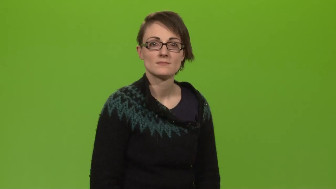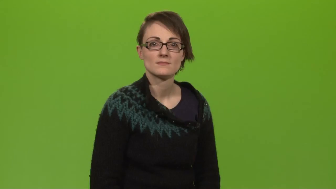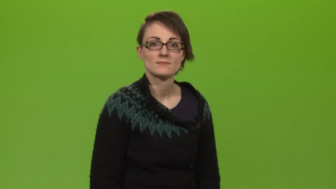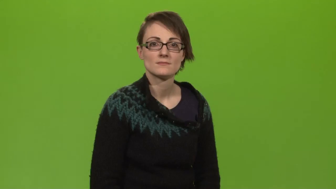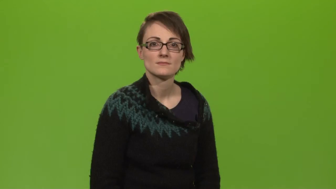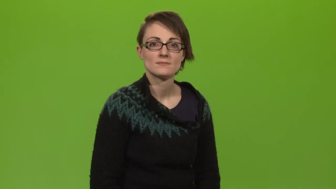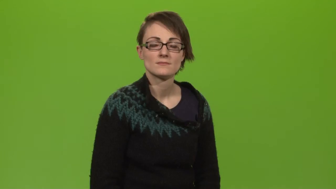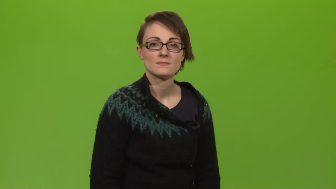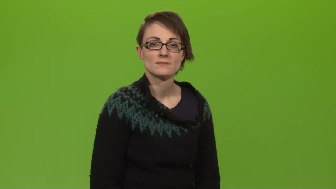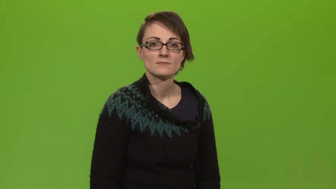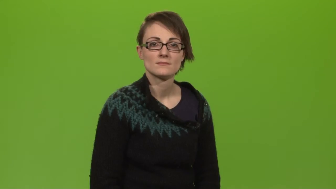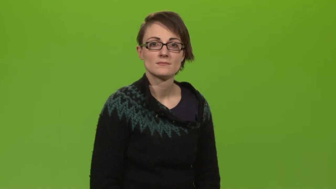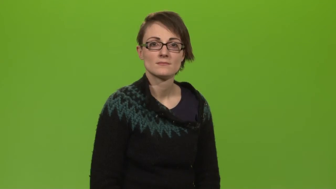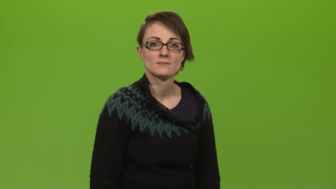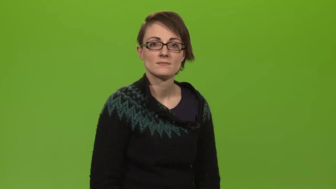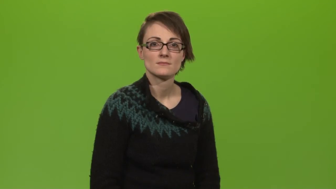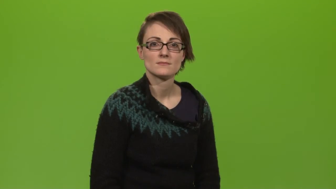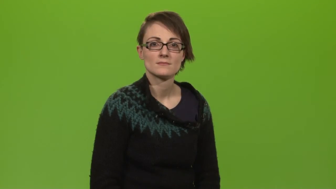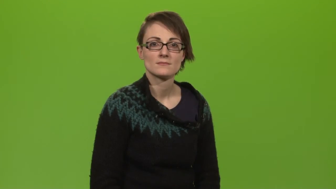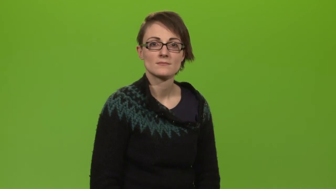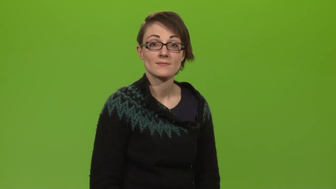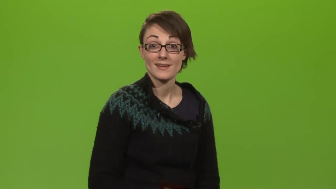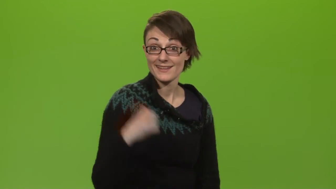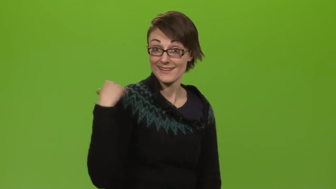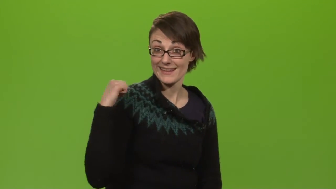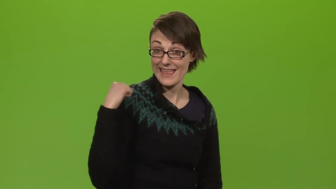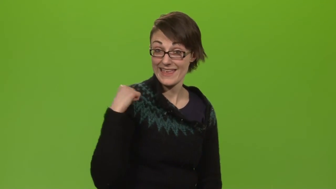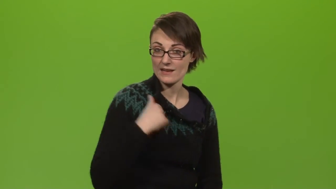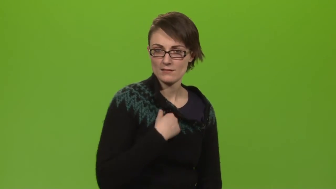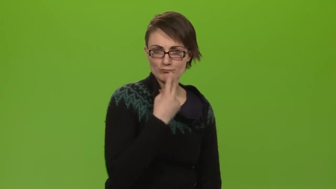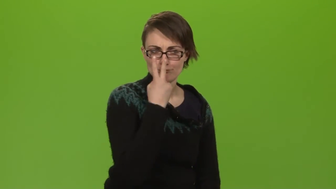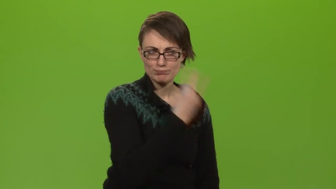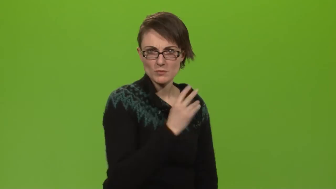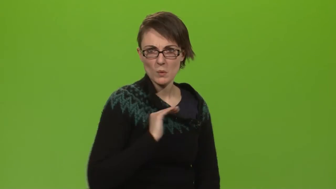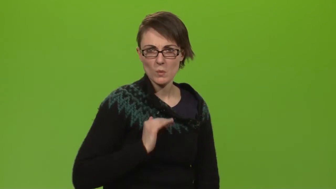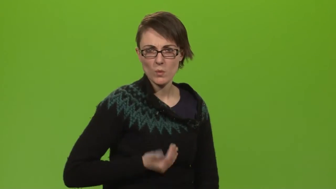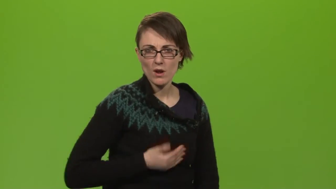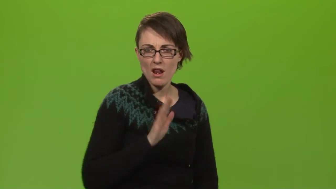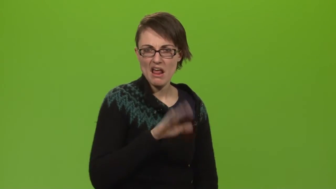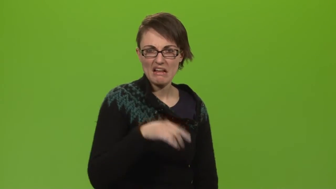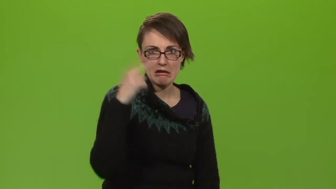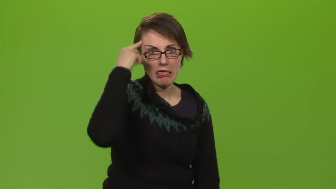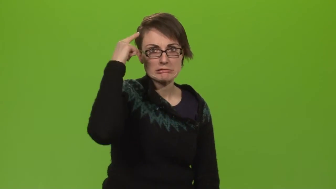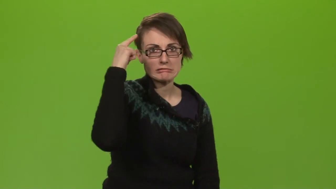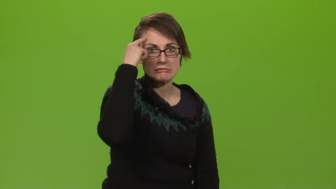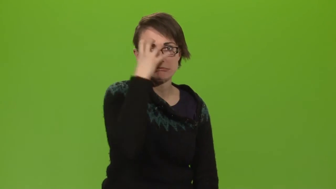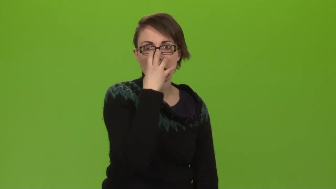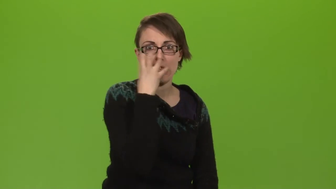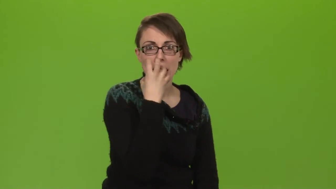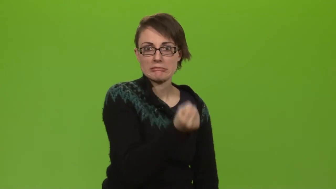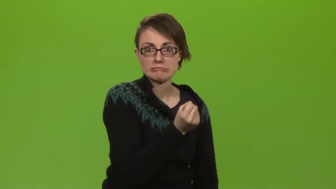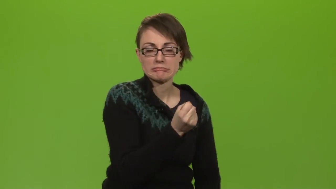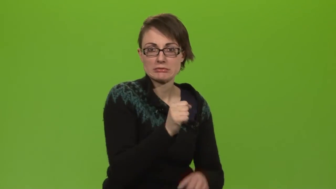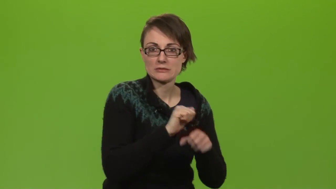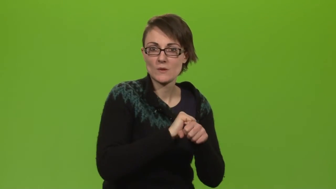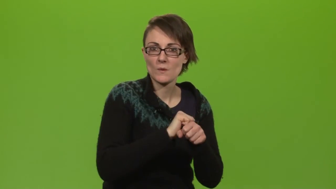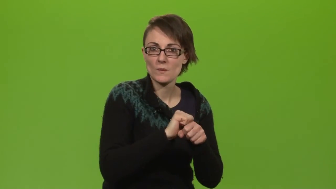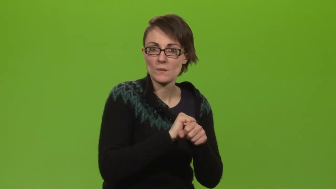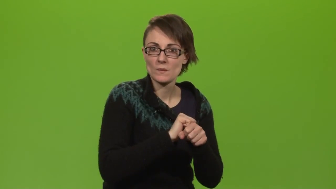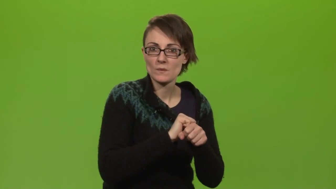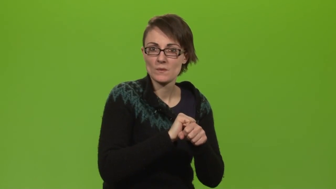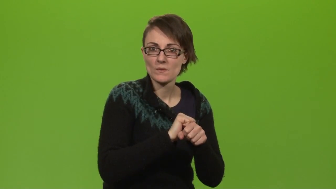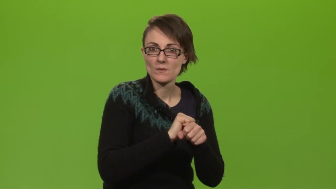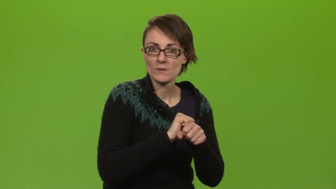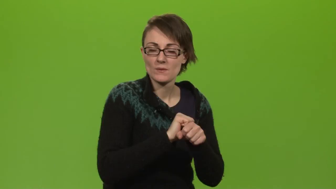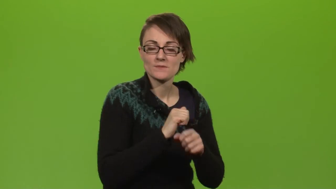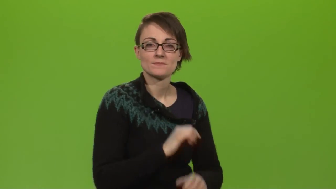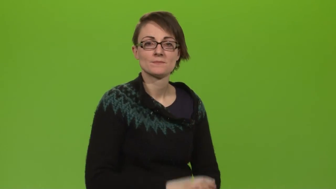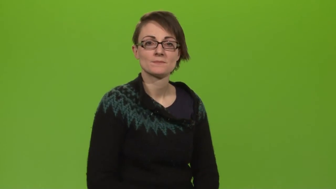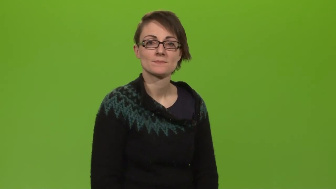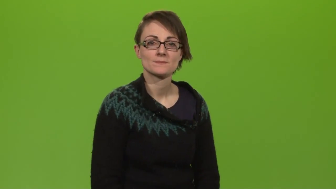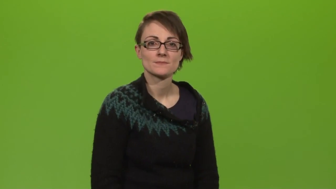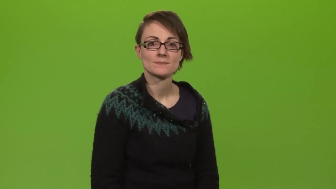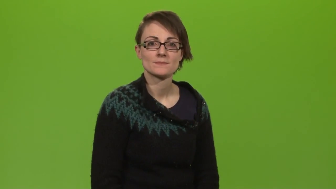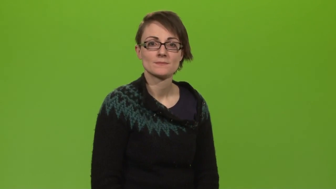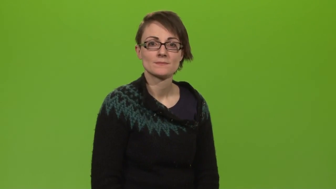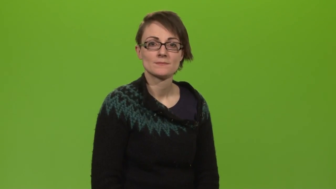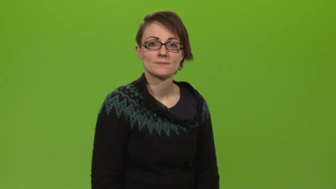Ég sá konu í ljótum og hallærislegum skóm í gær